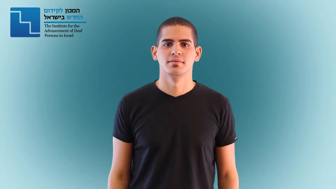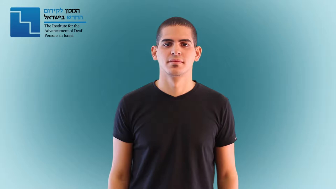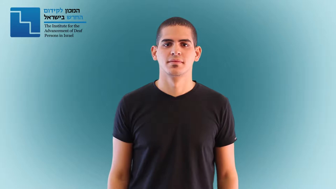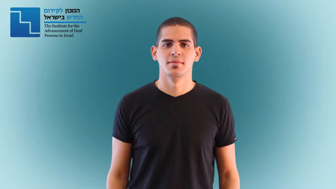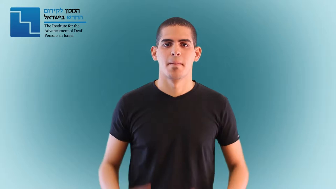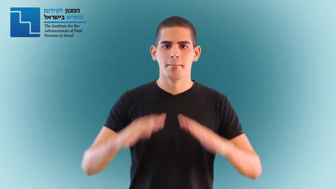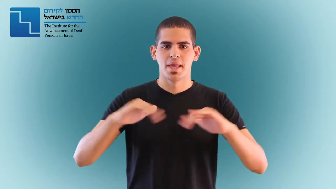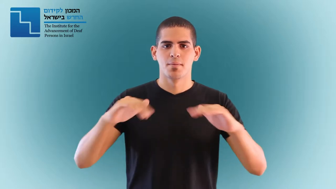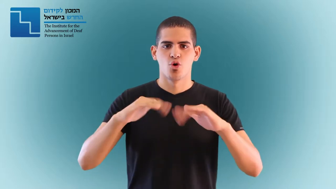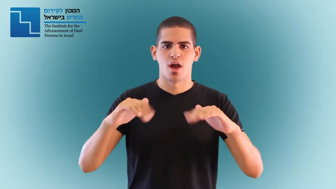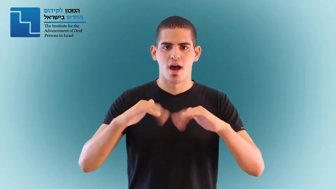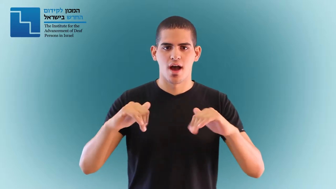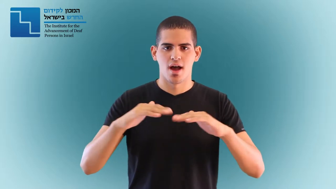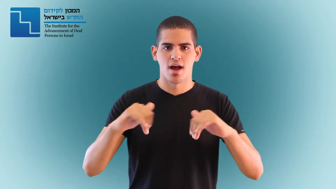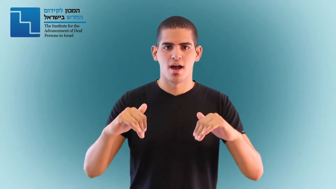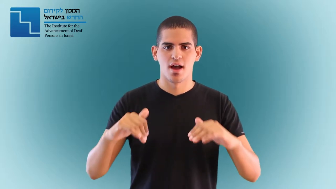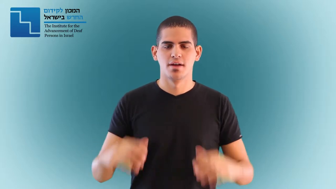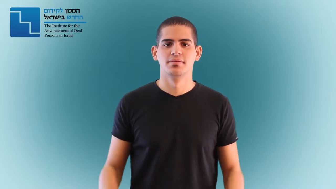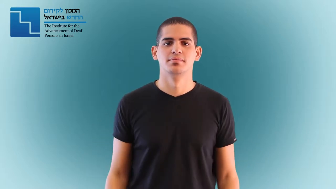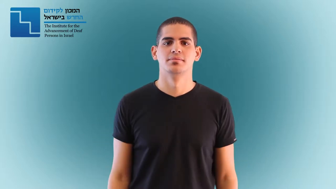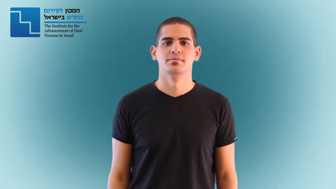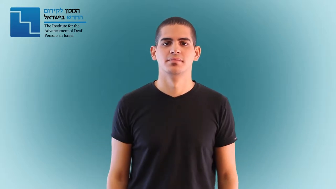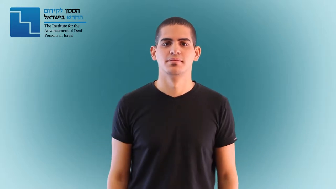מימונה